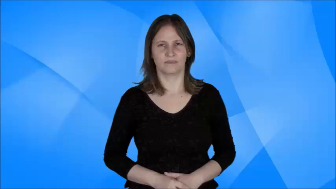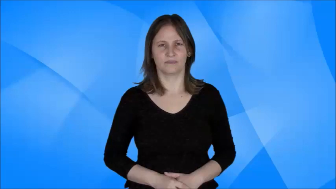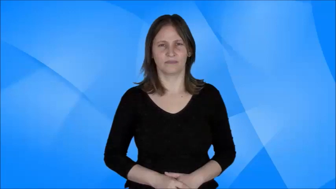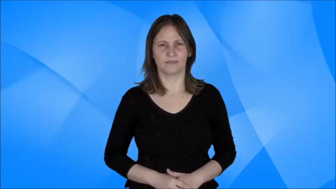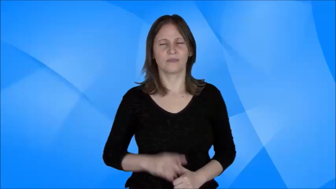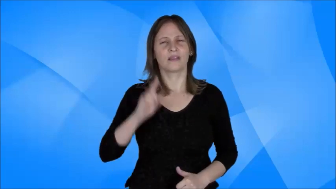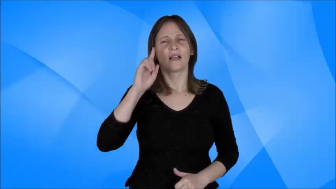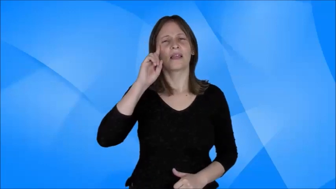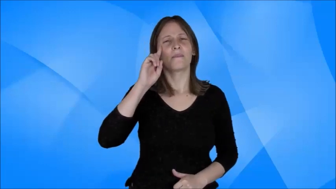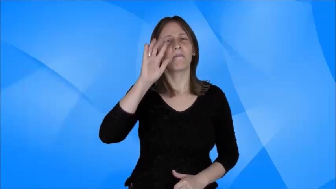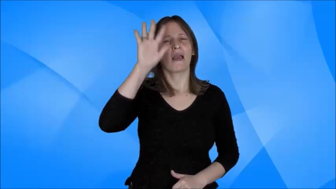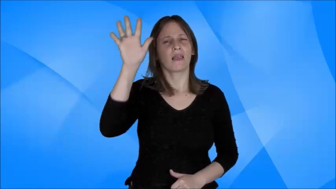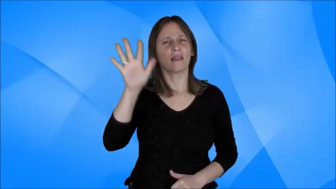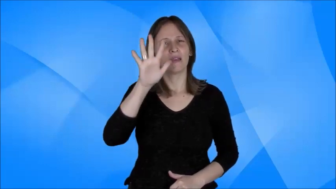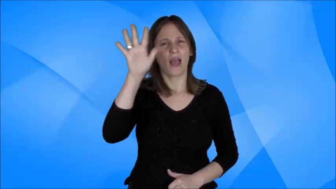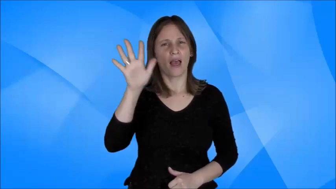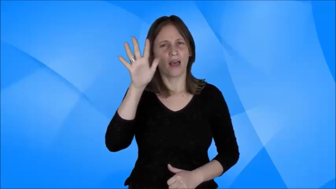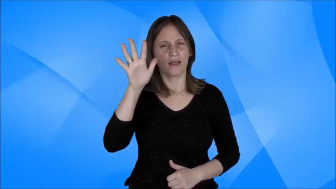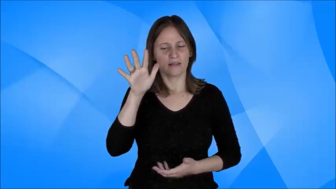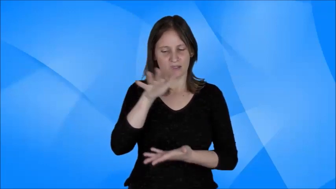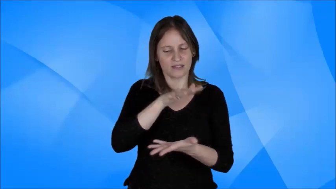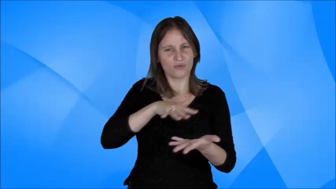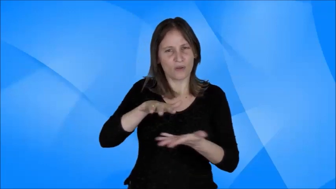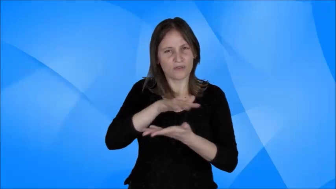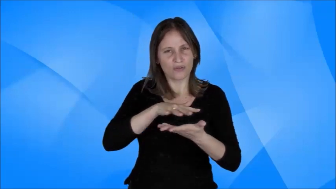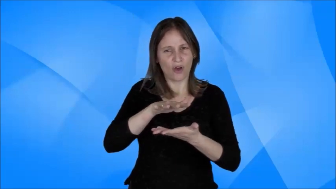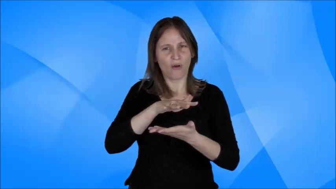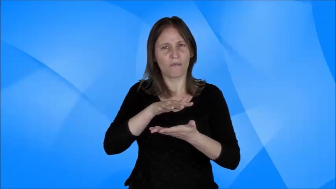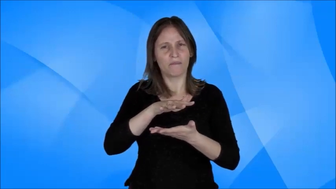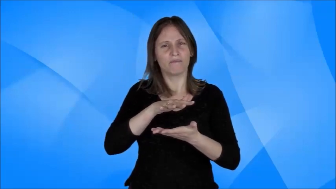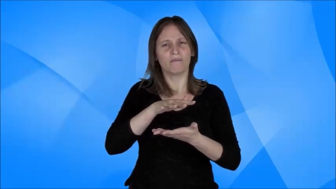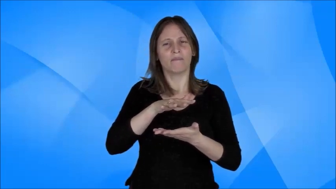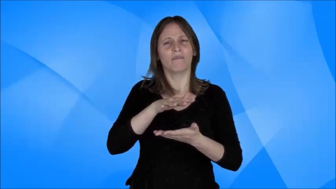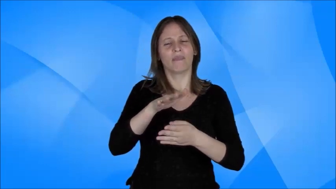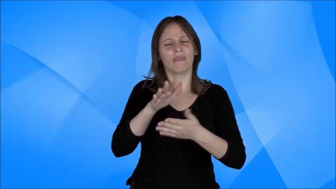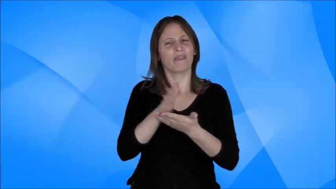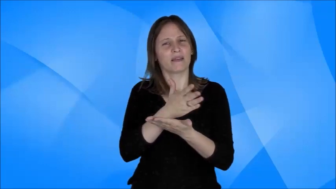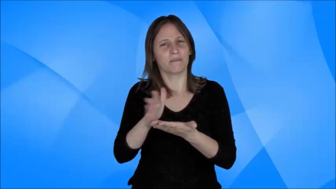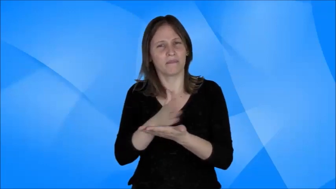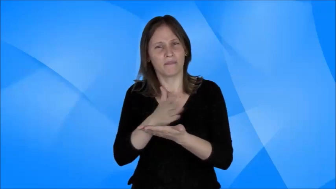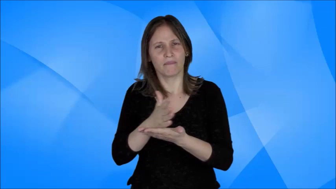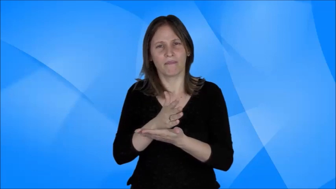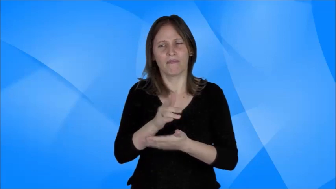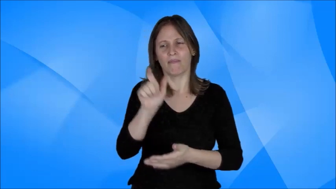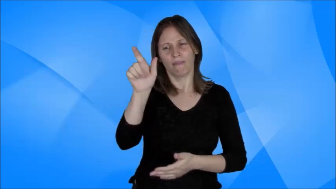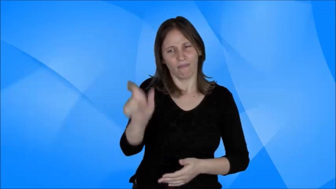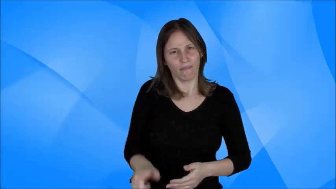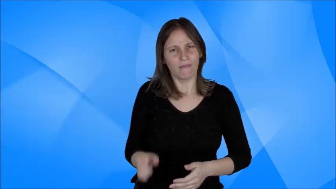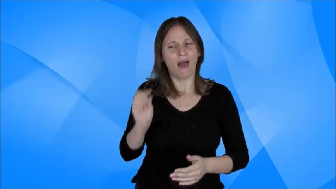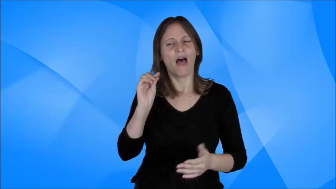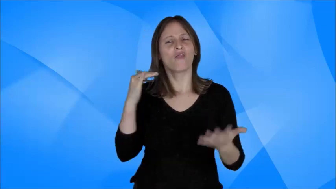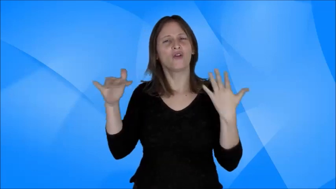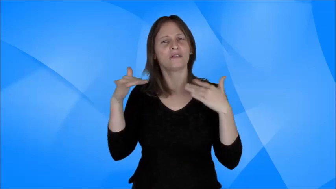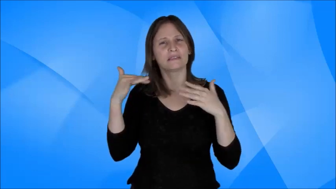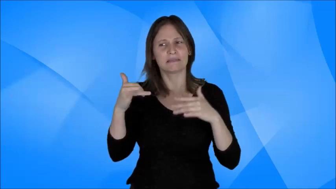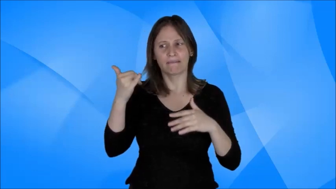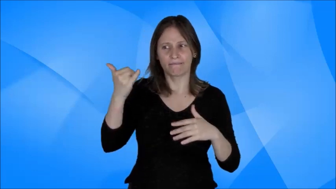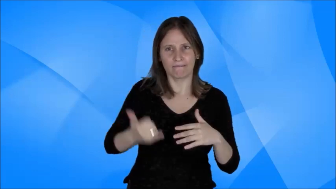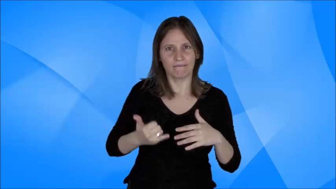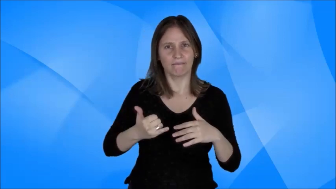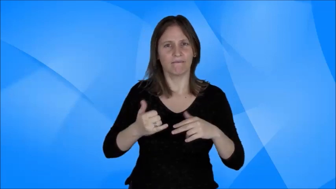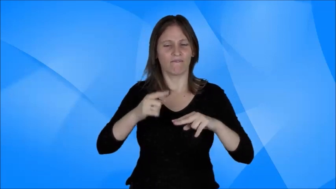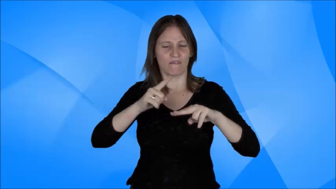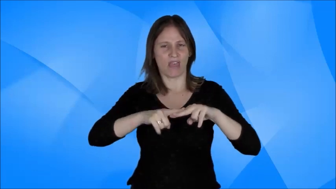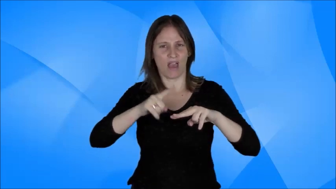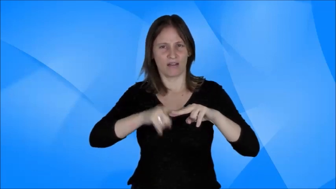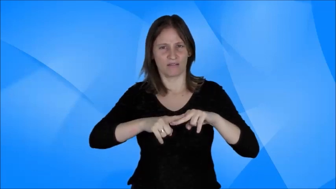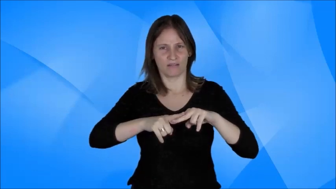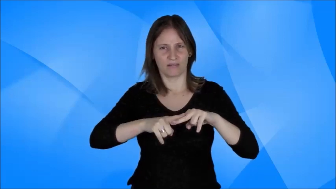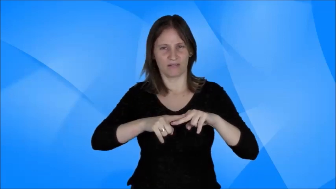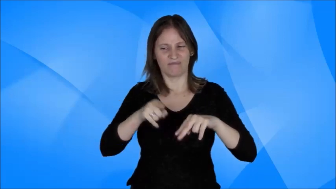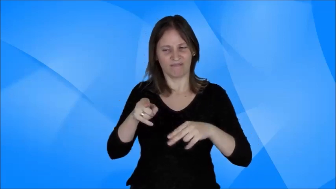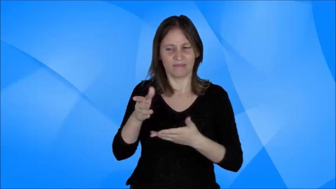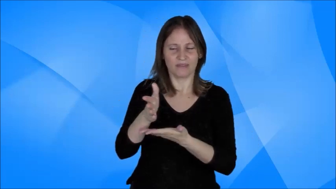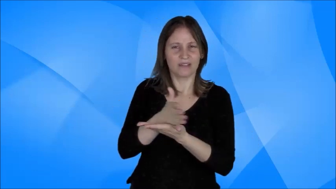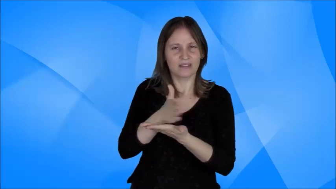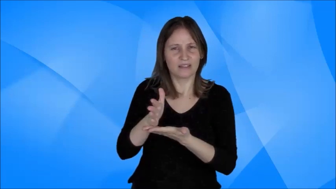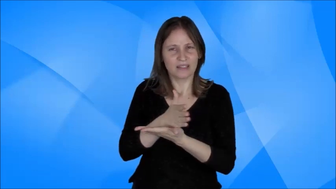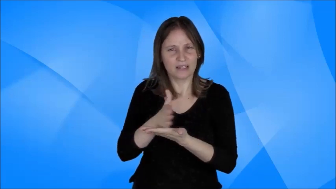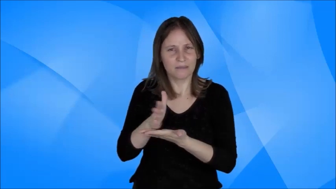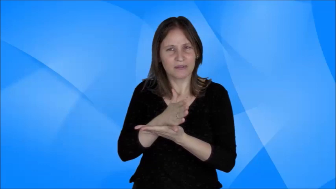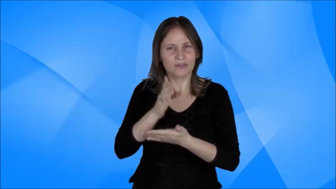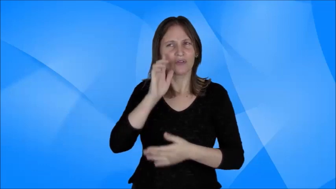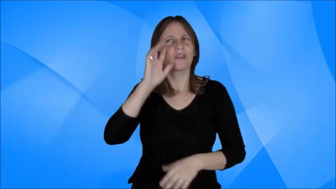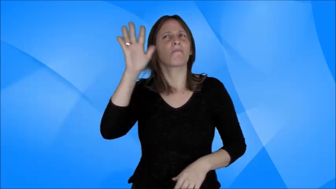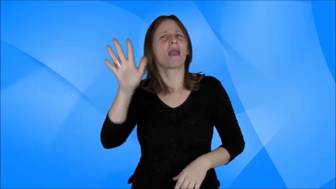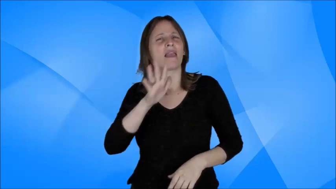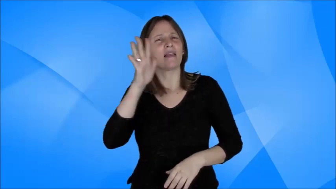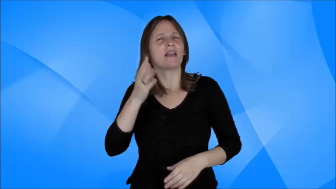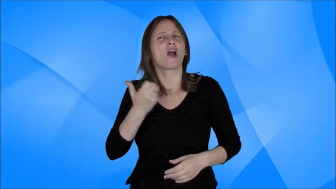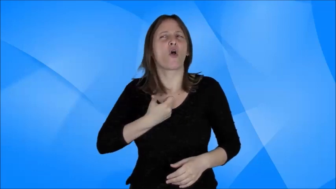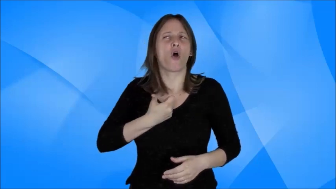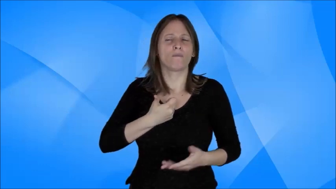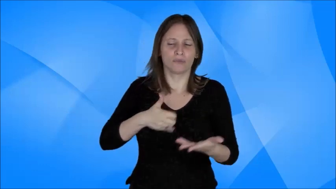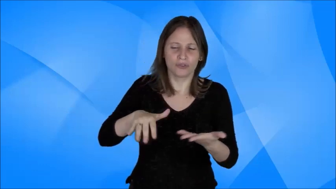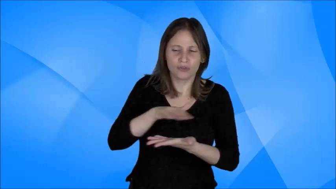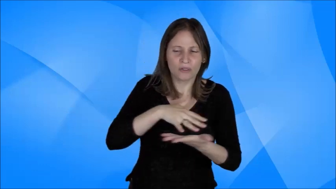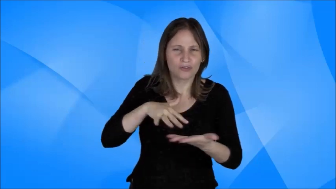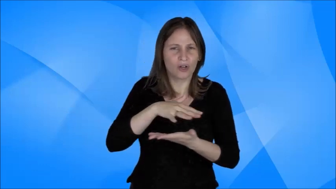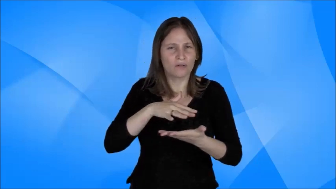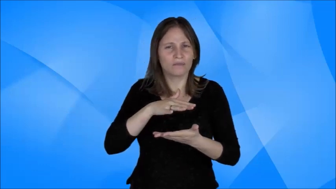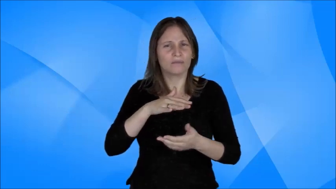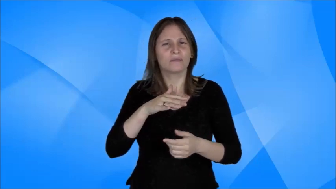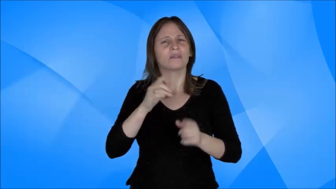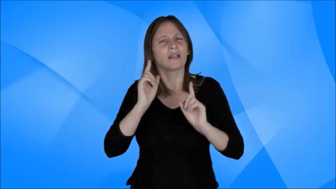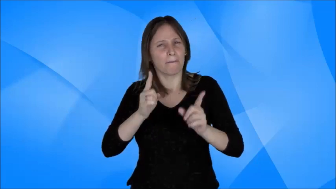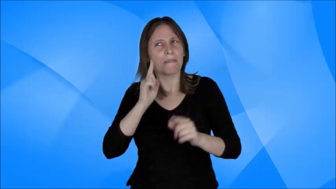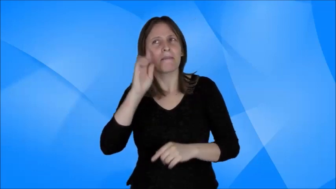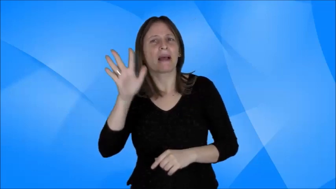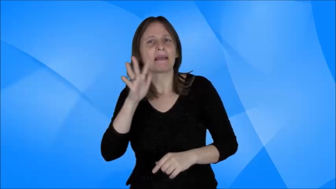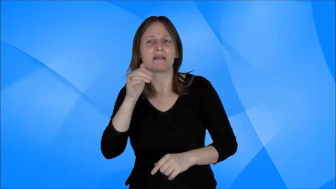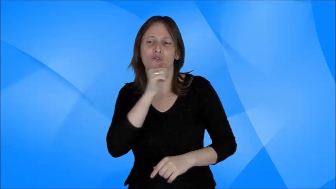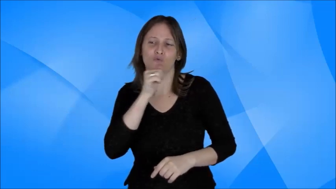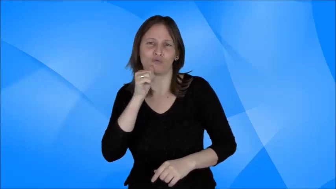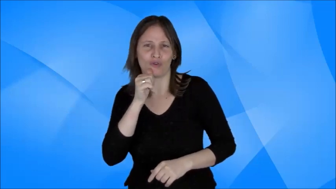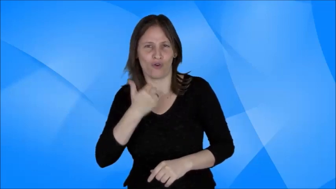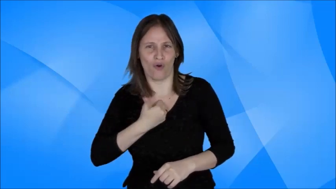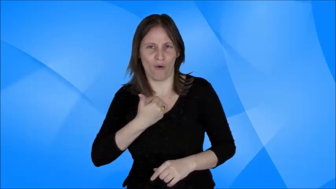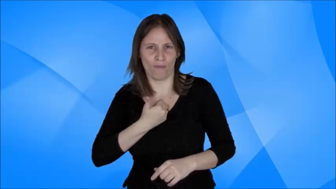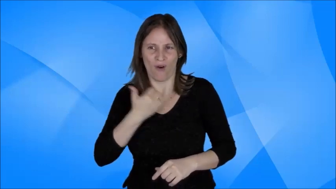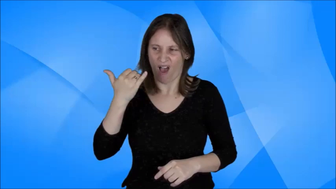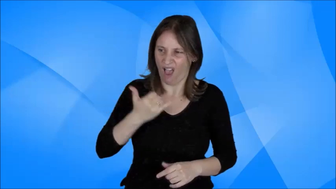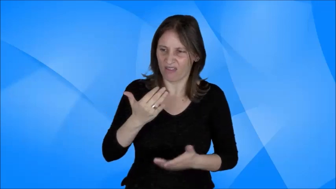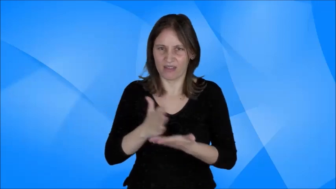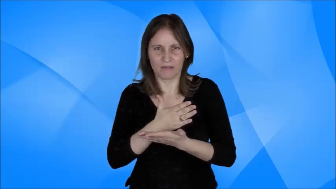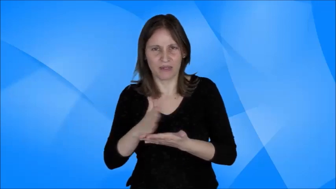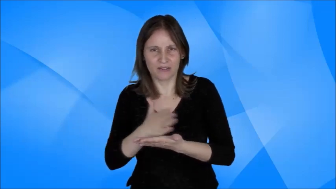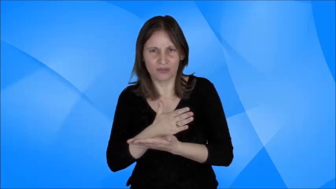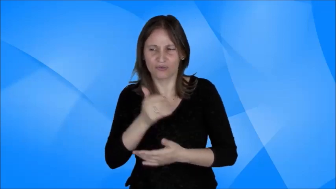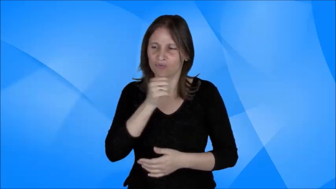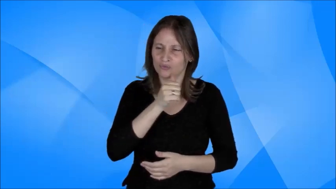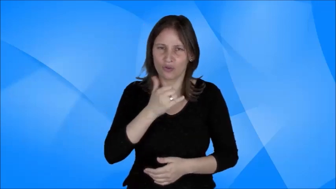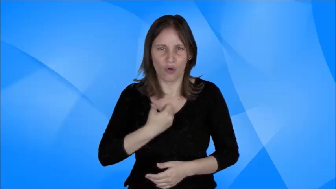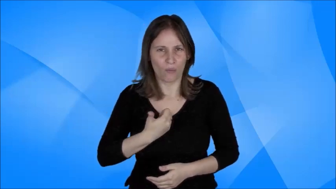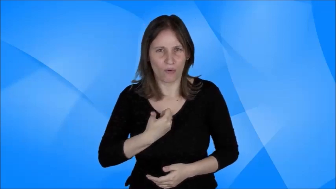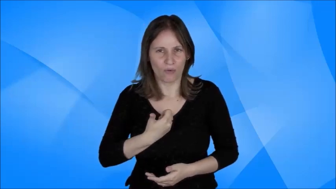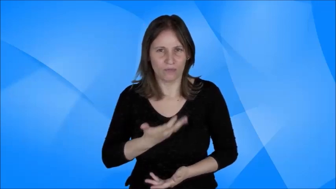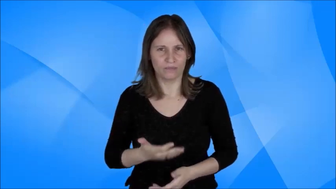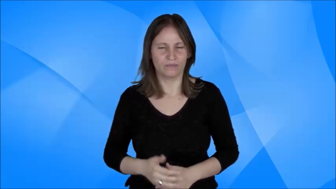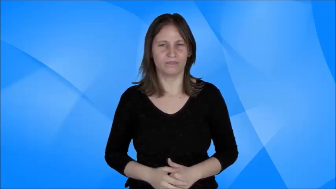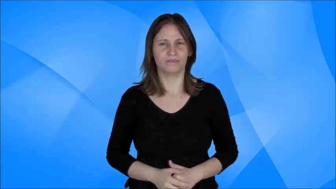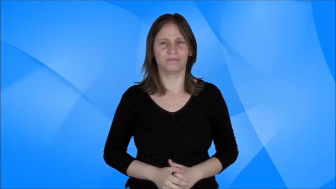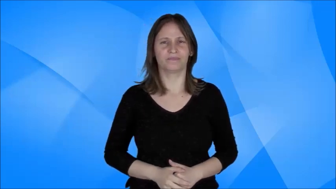DISCRIMINACION VIH